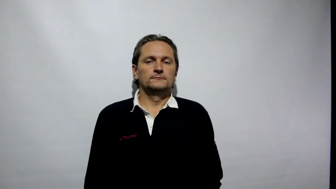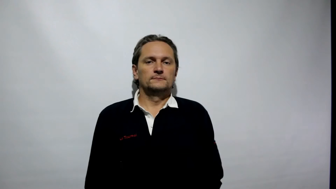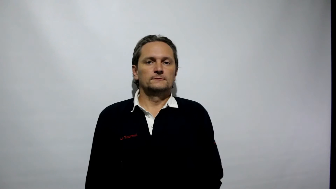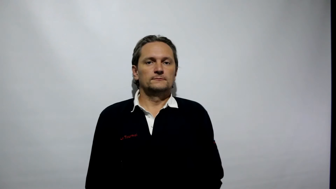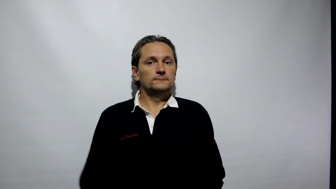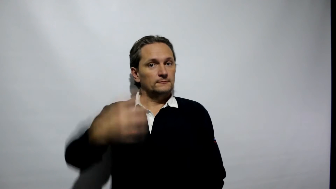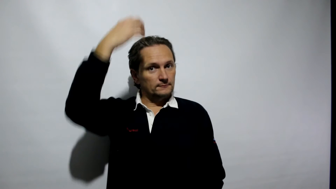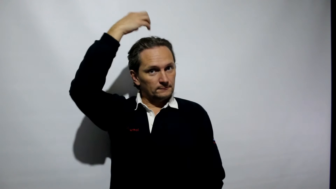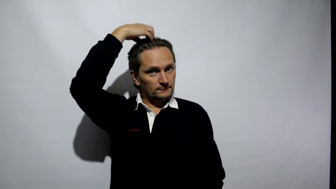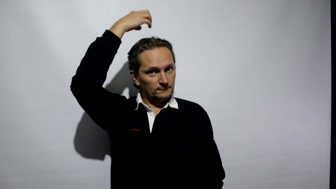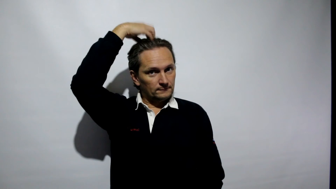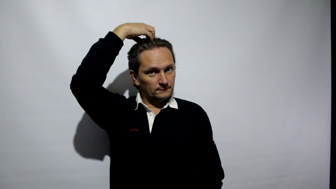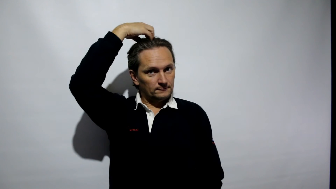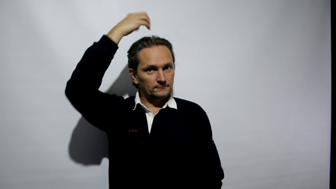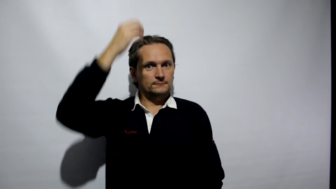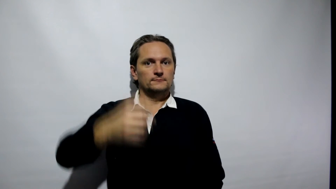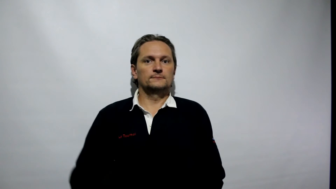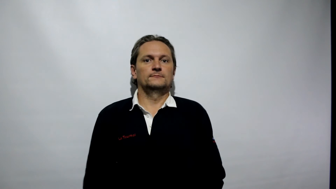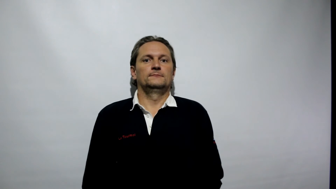Arles